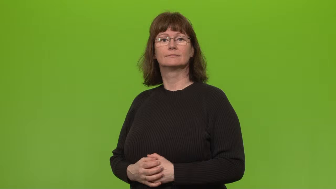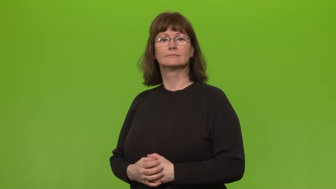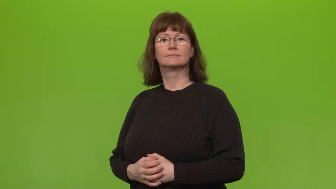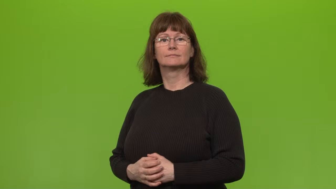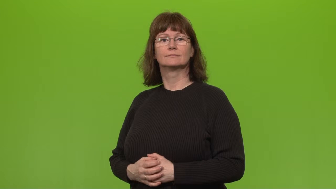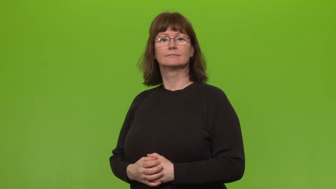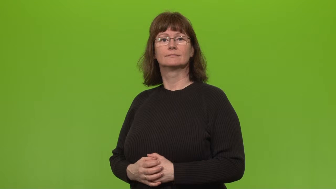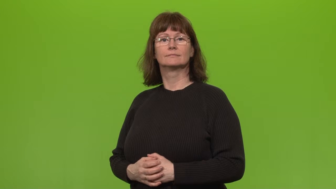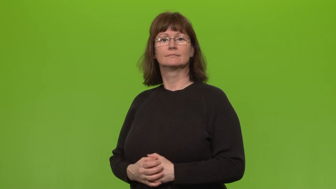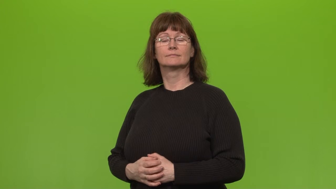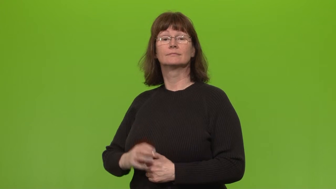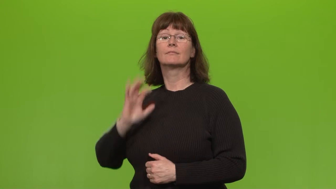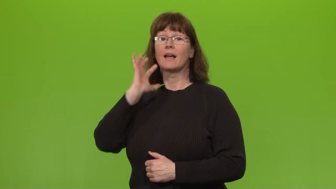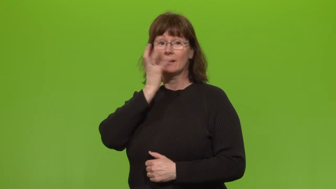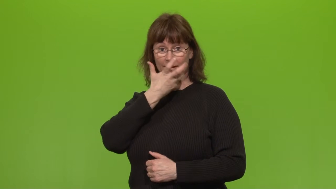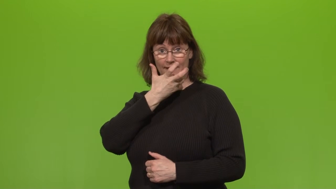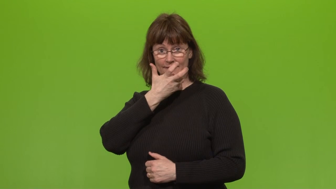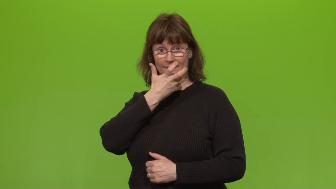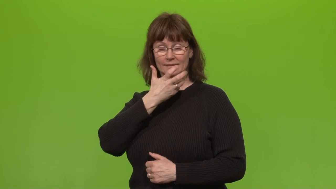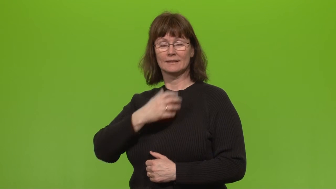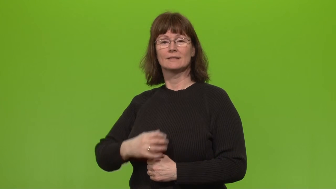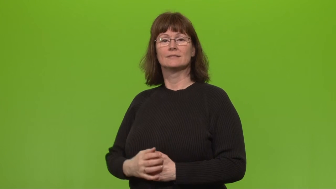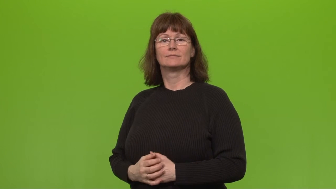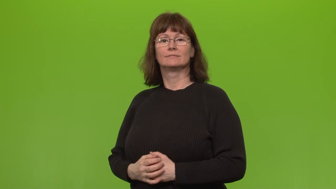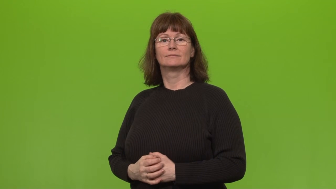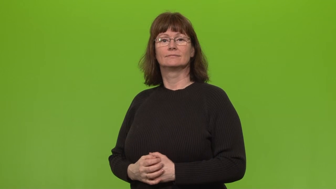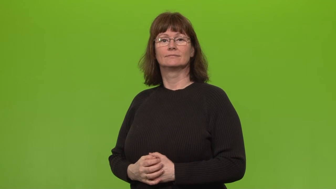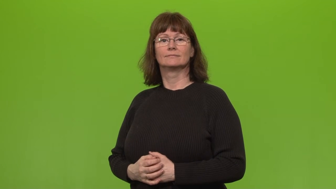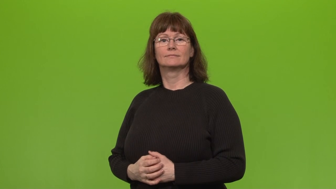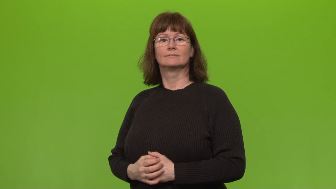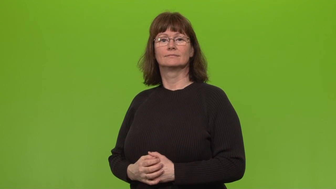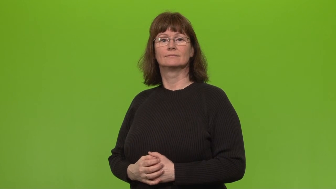Hákarl